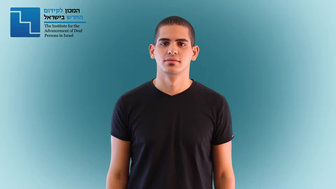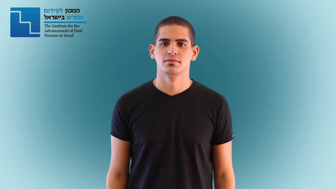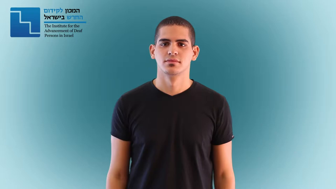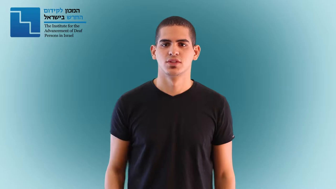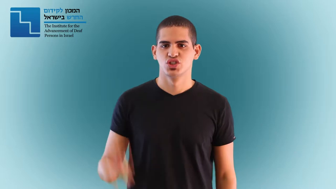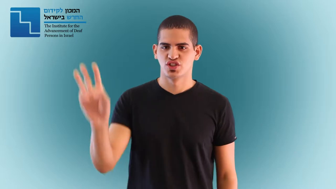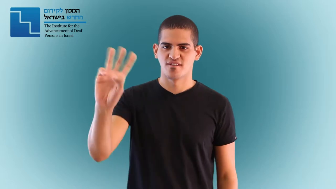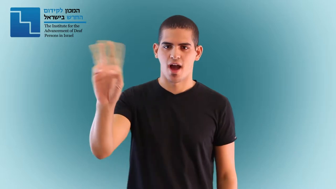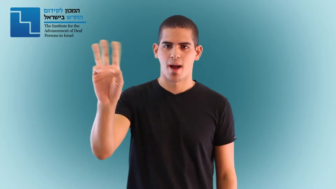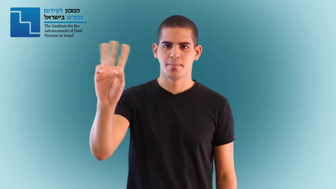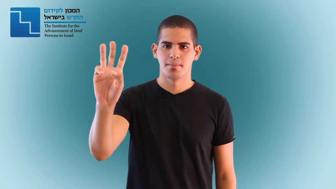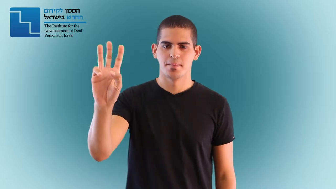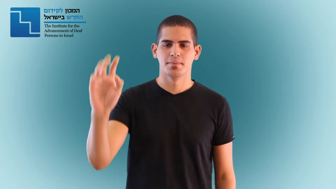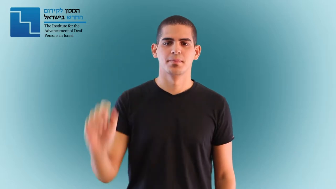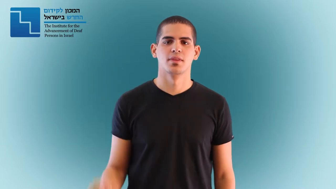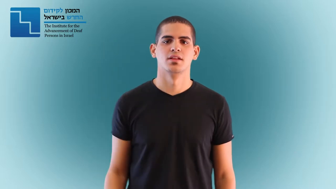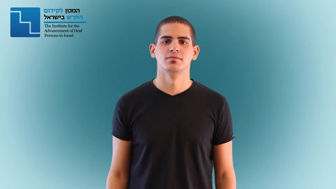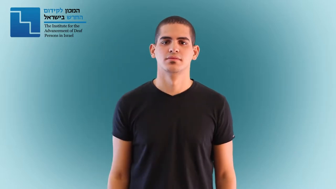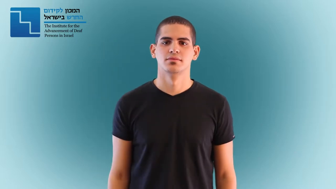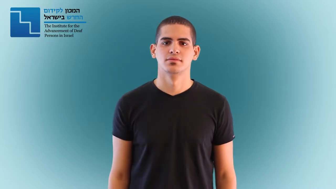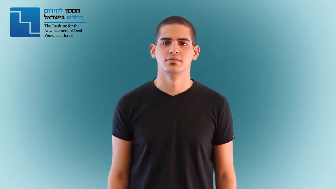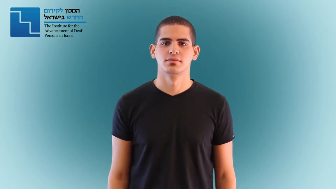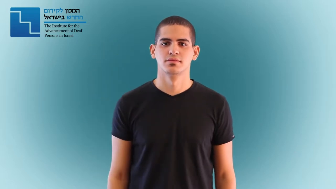שפרעם